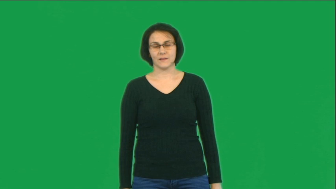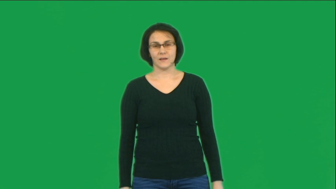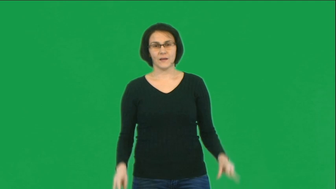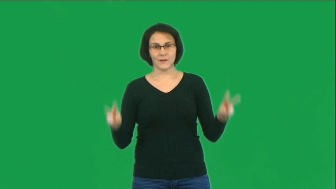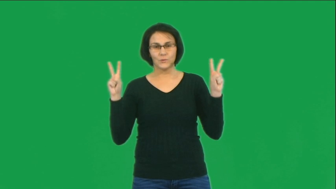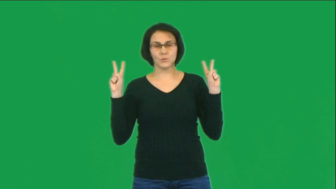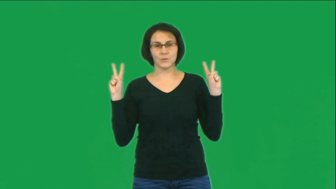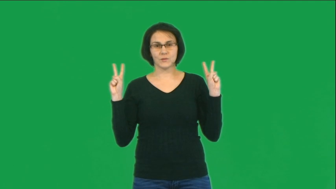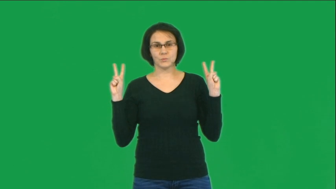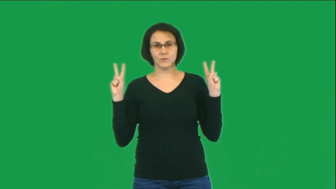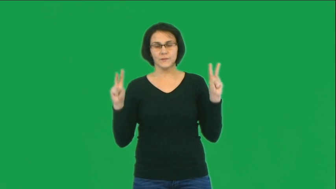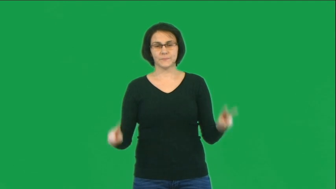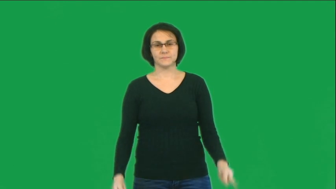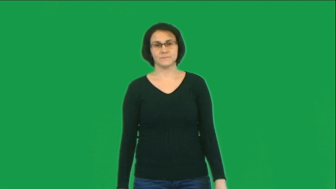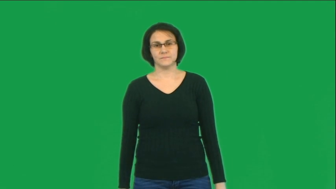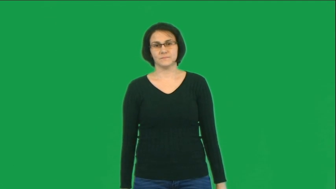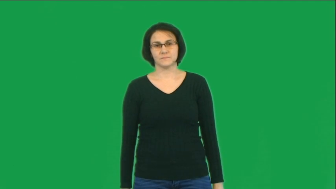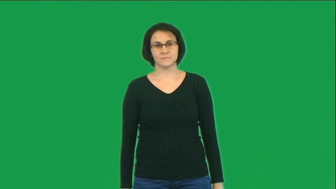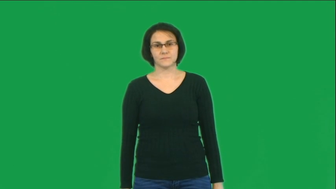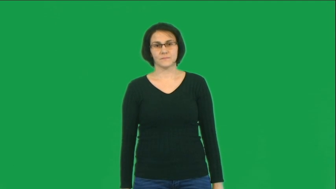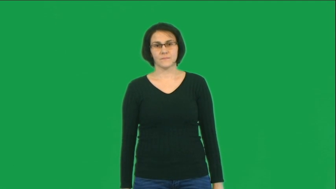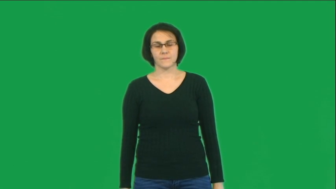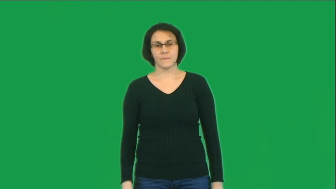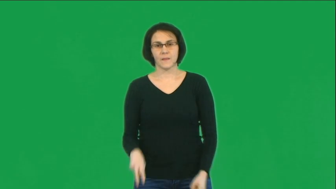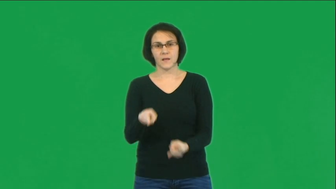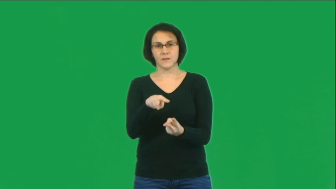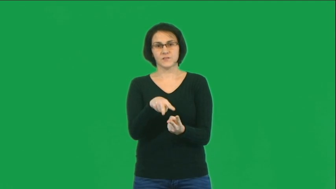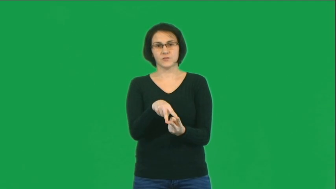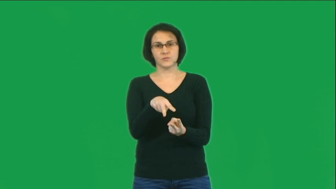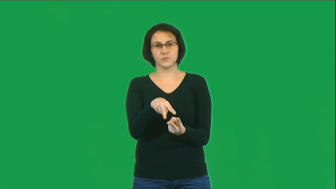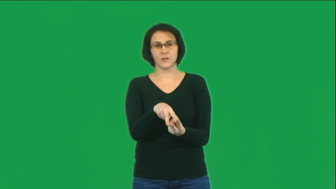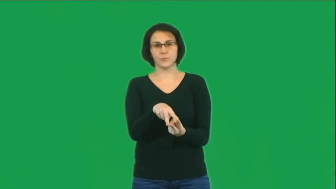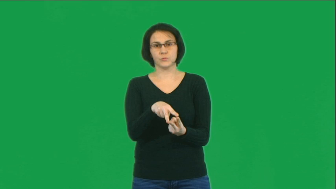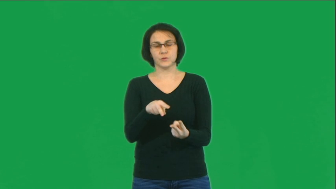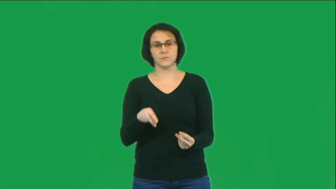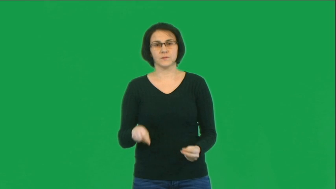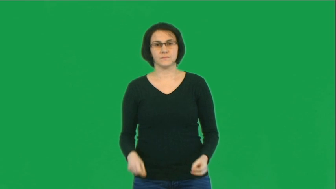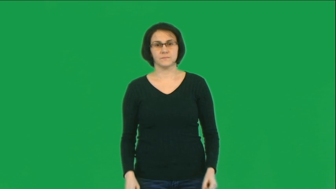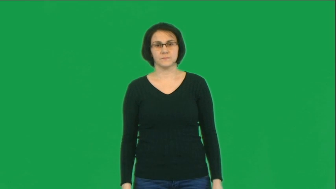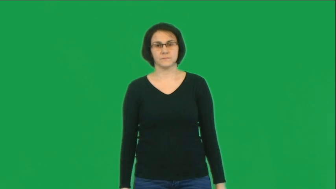stosunek płciowy